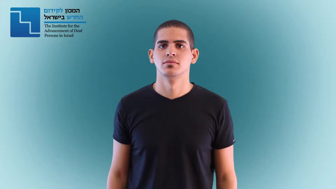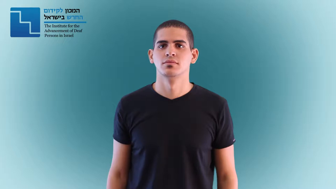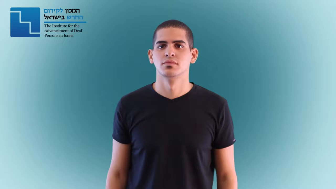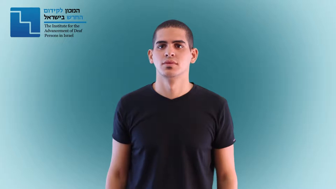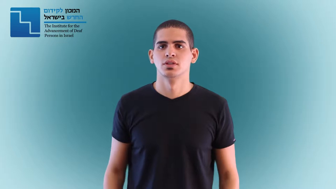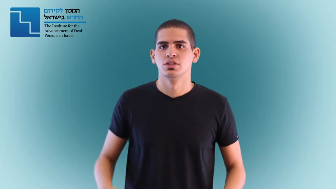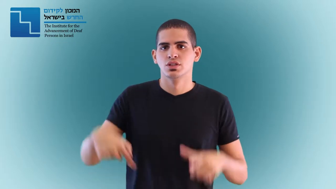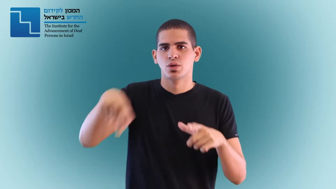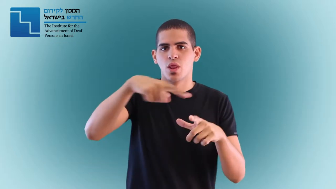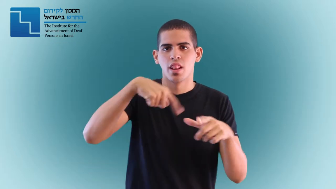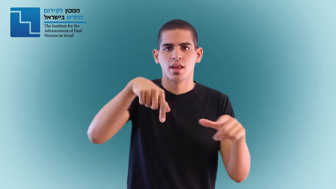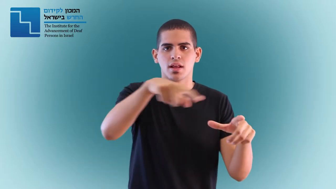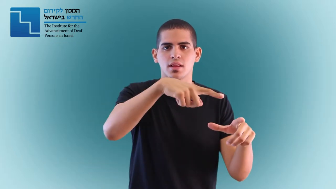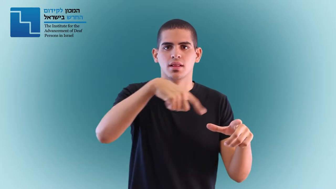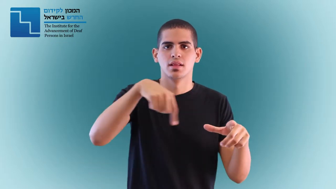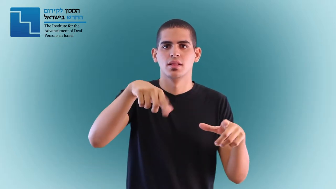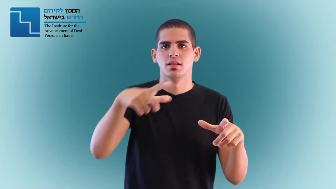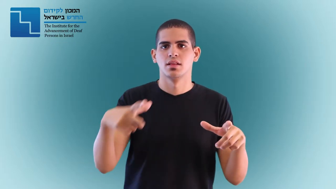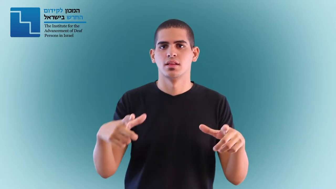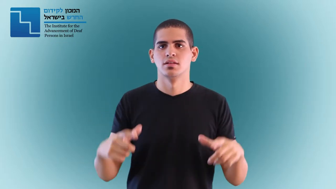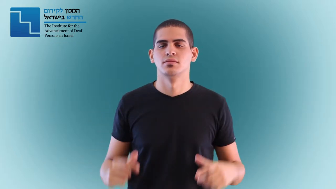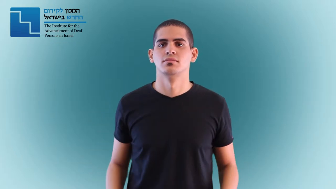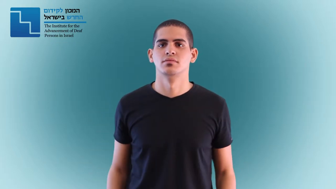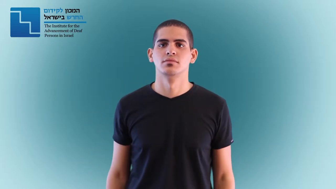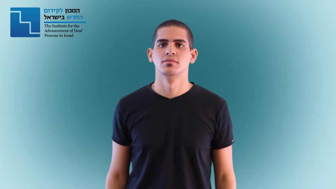שלולית